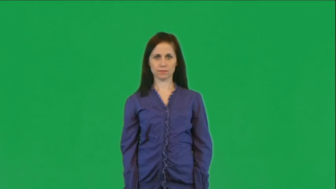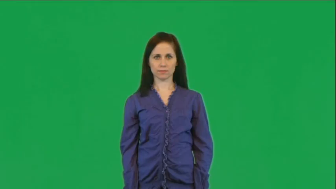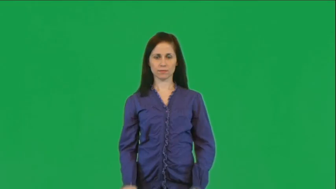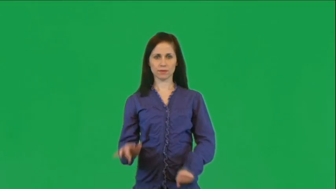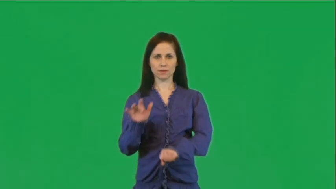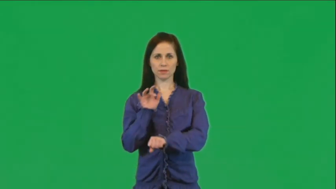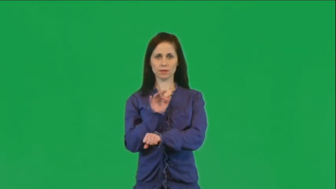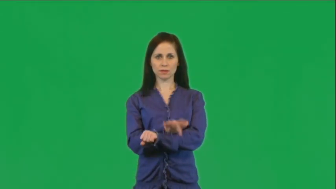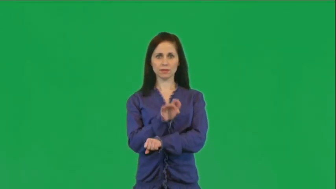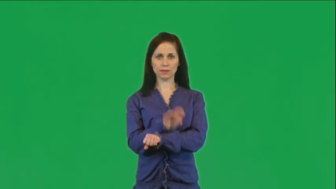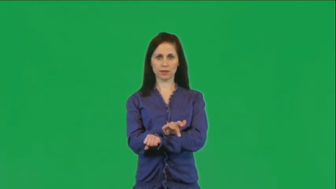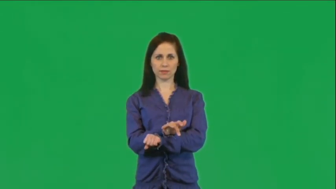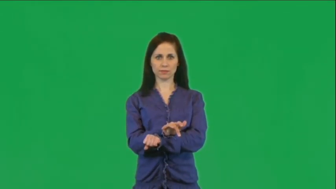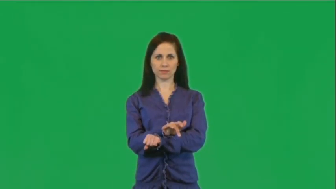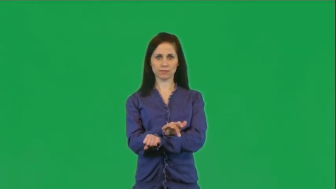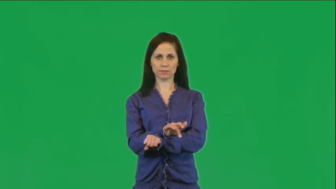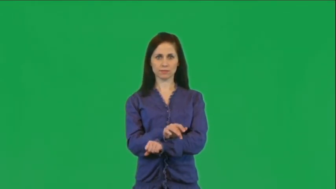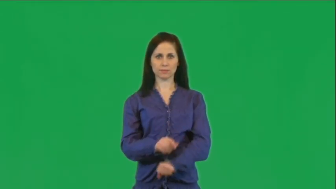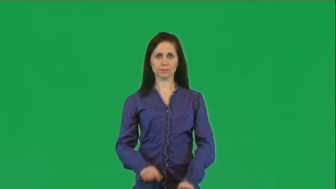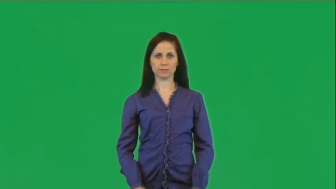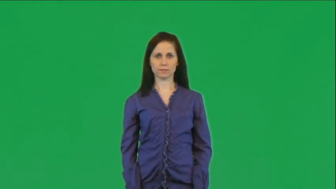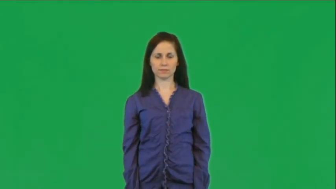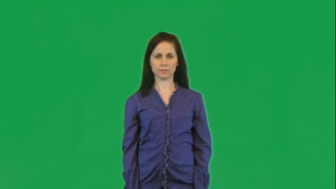krytyka